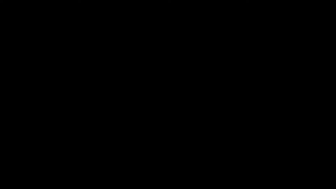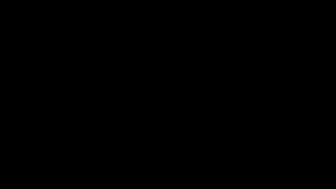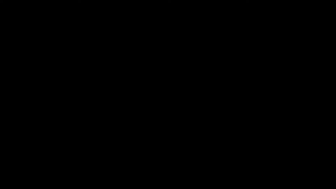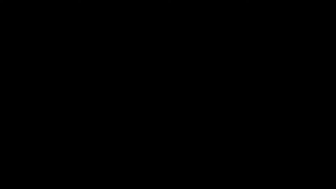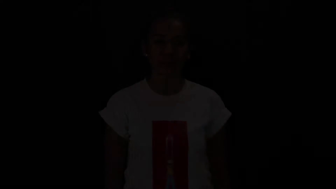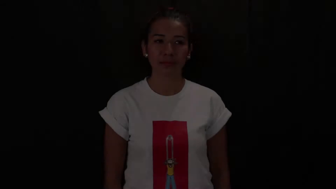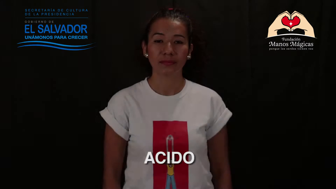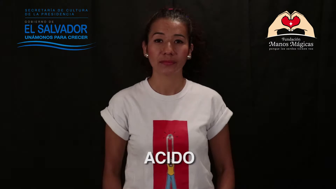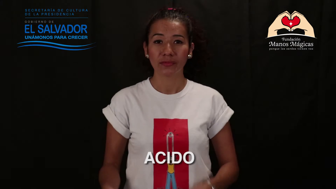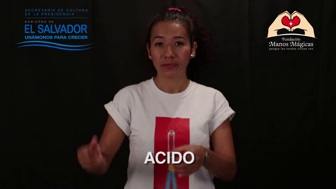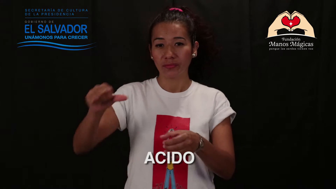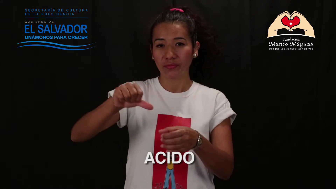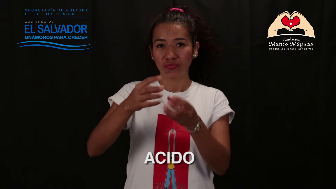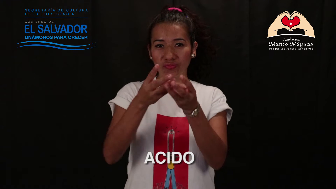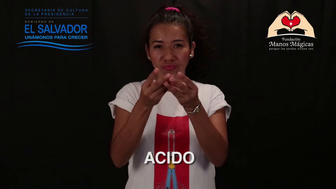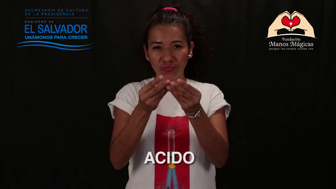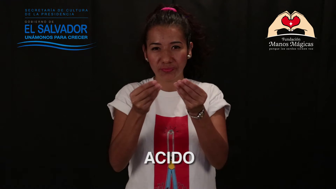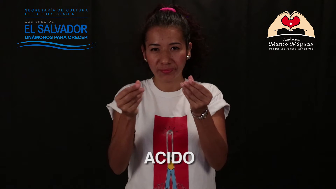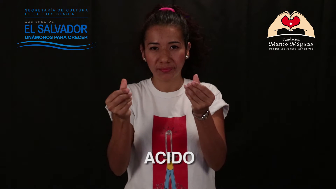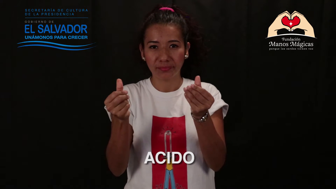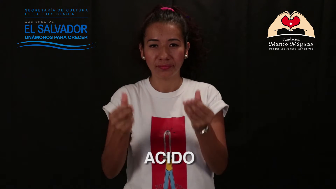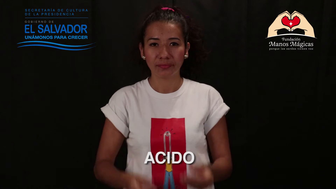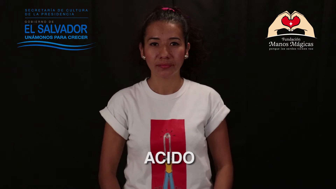ACIDO